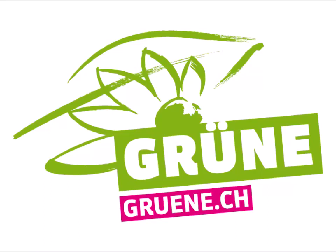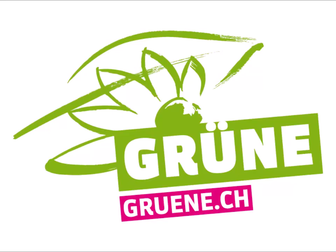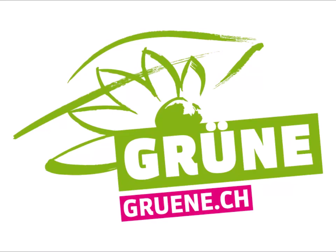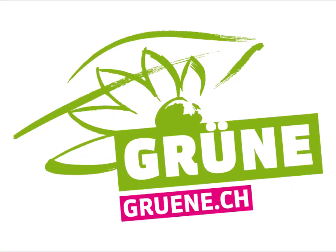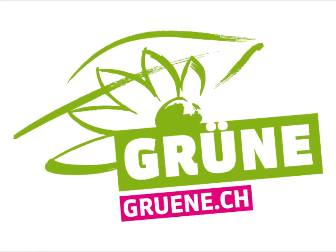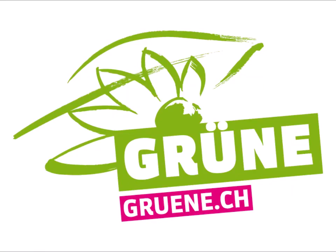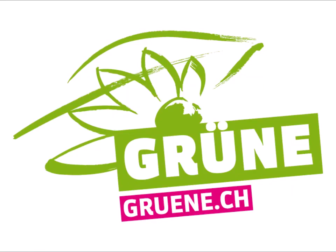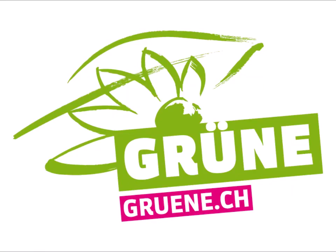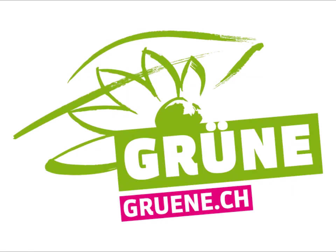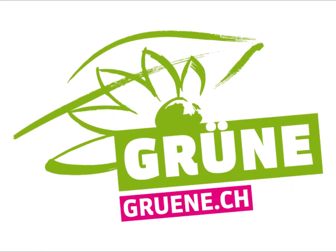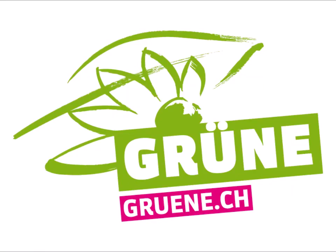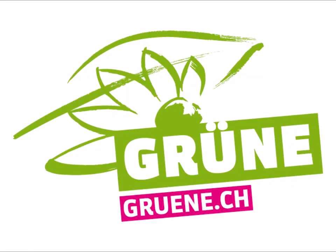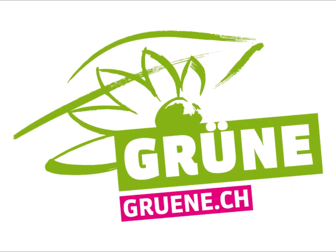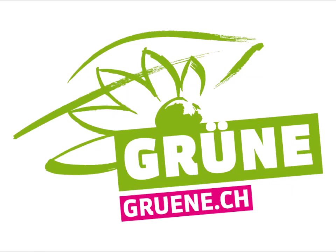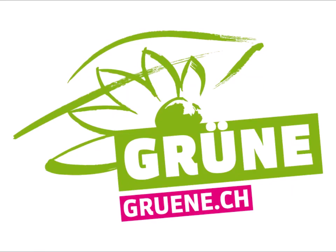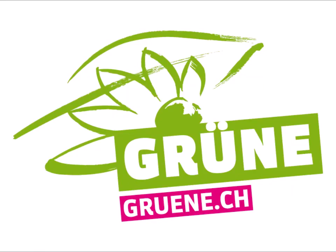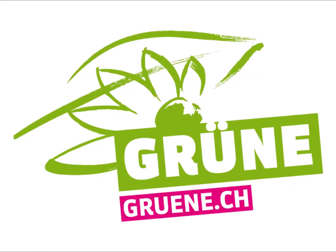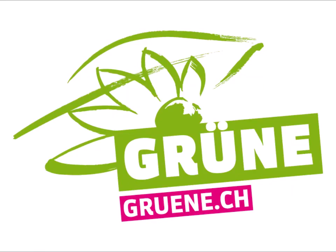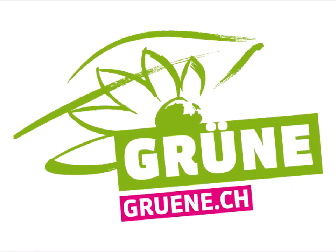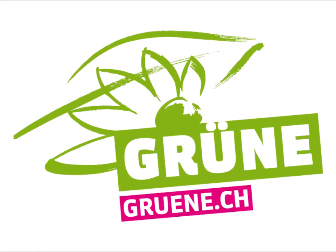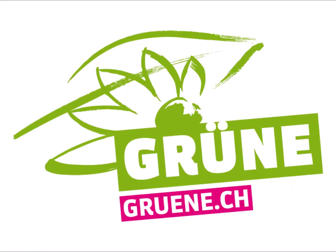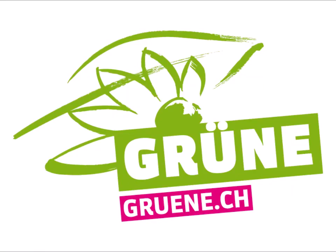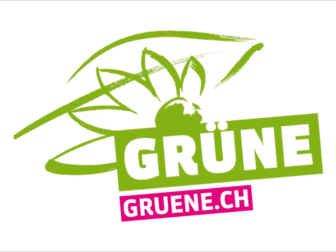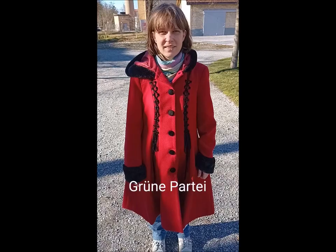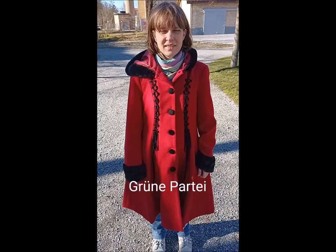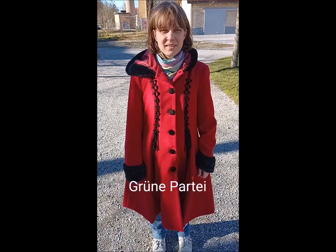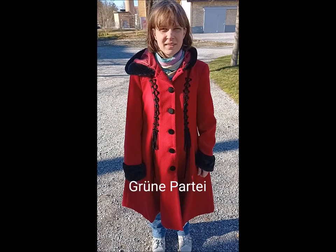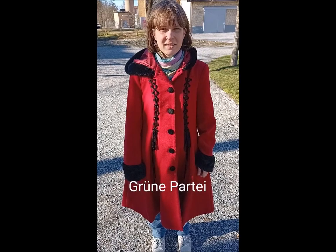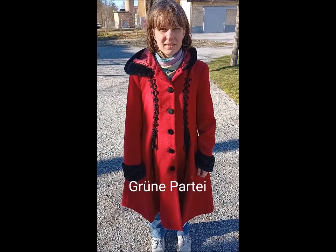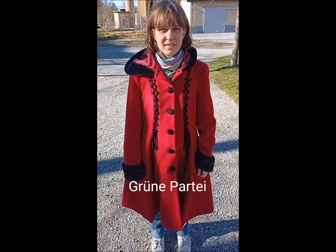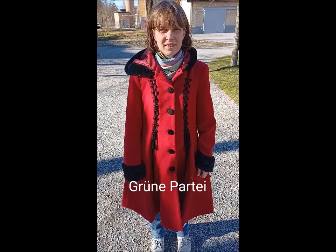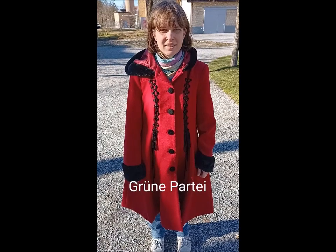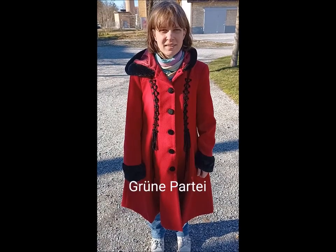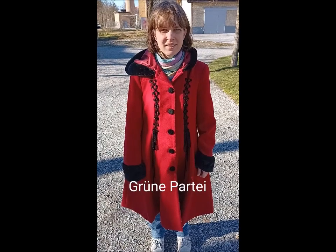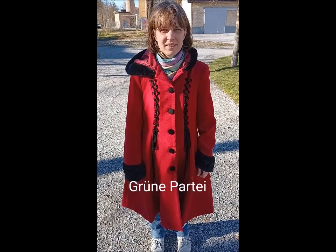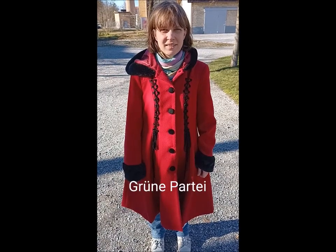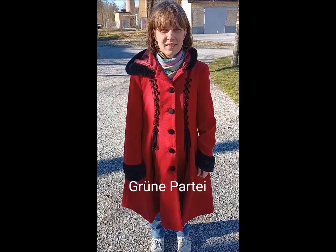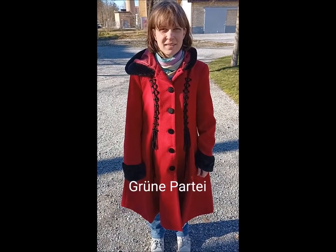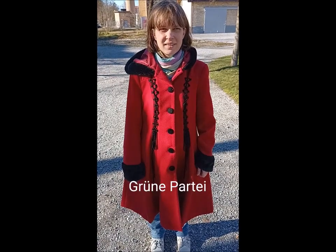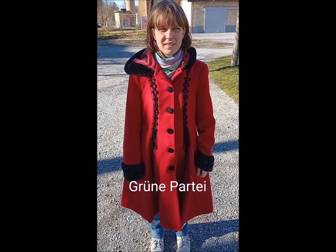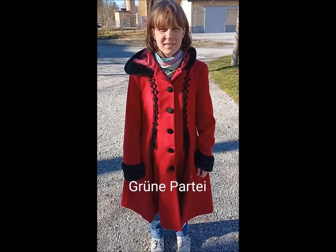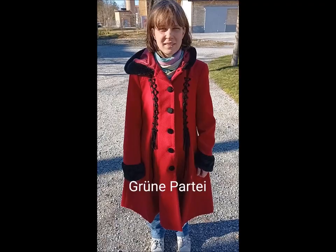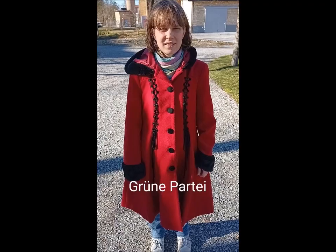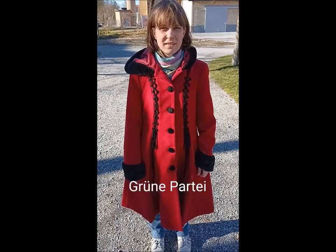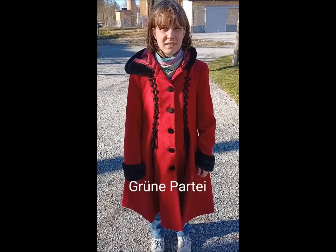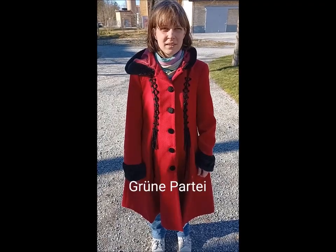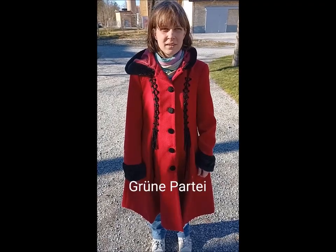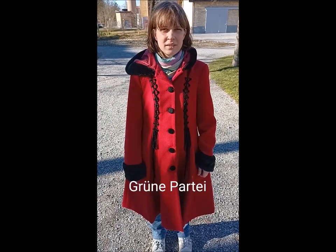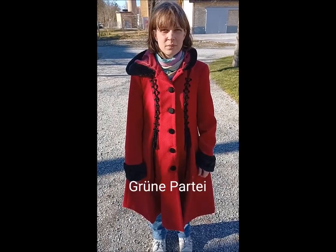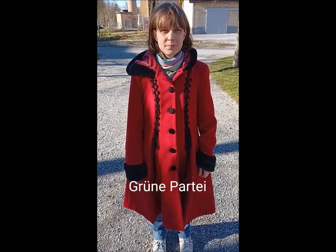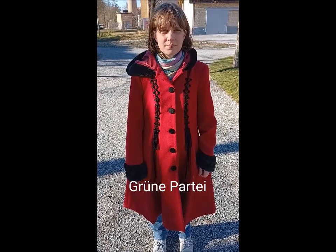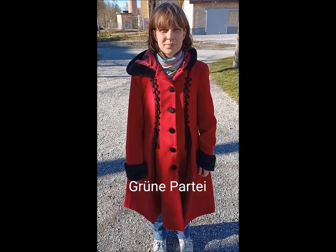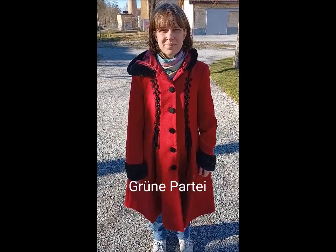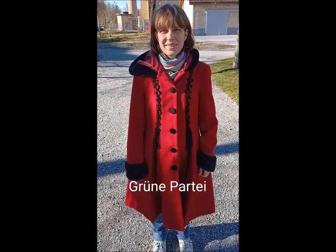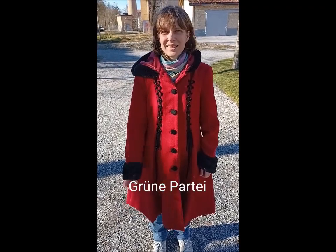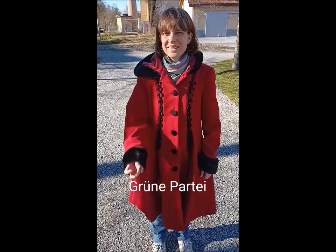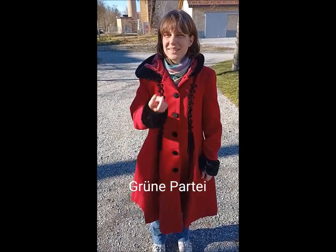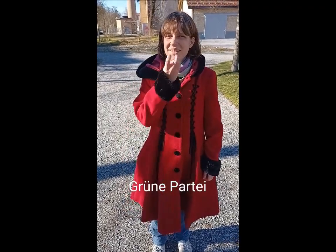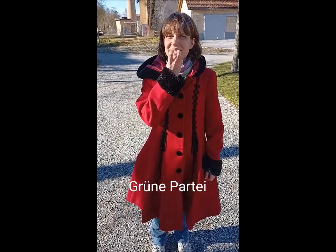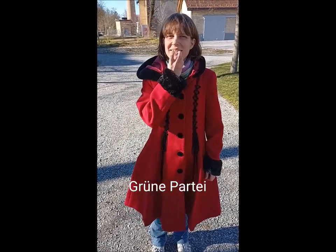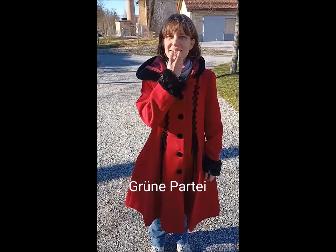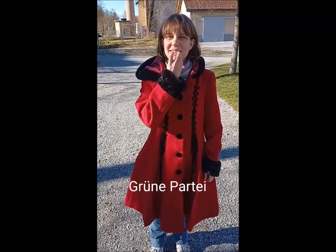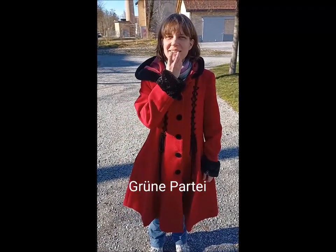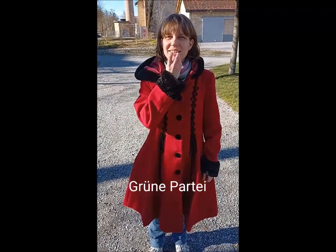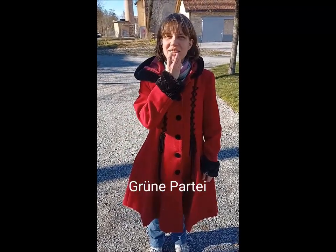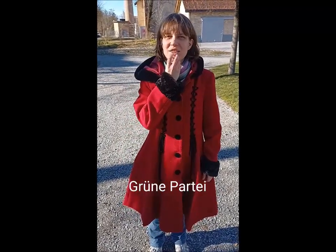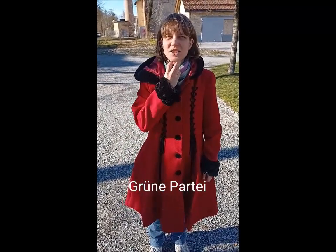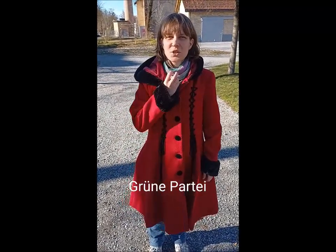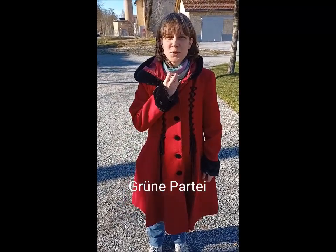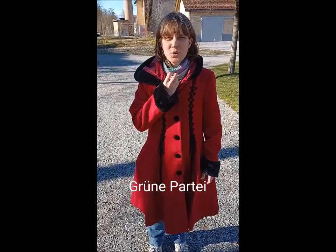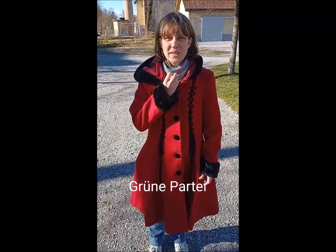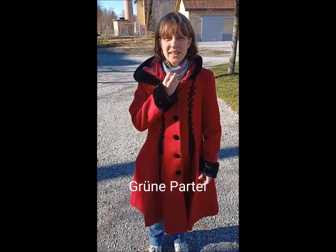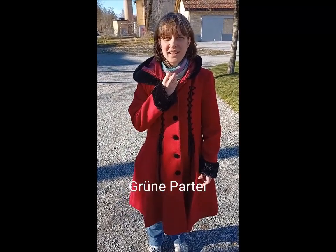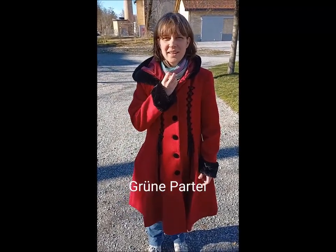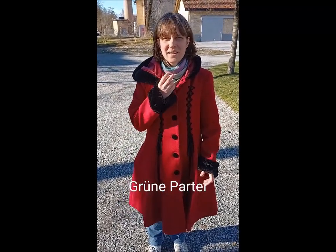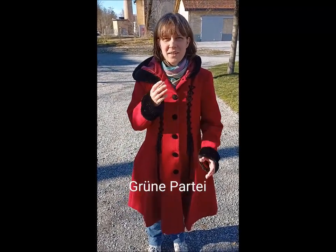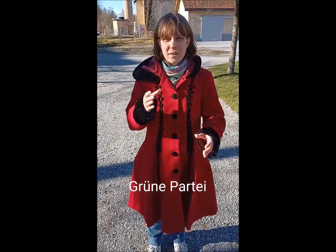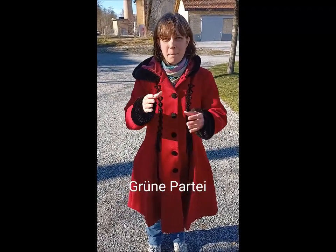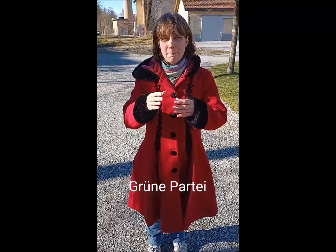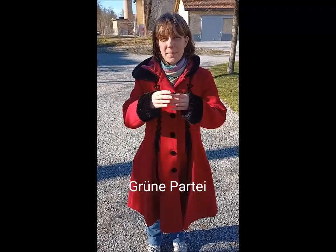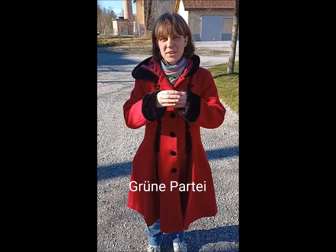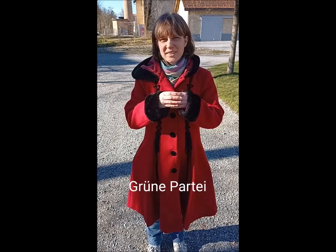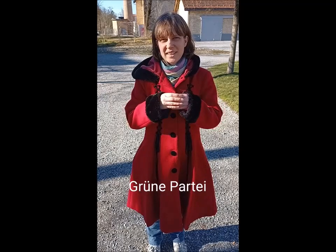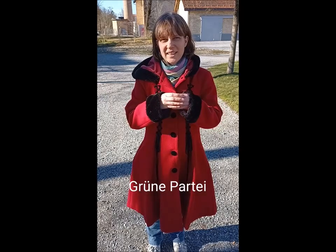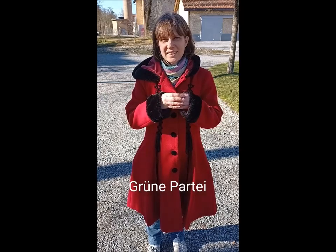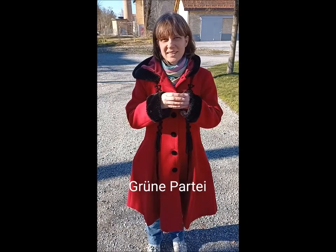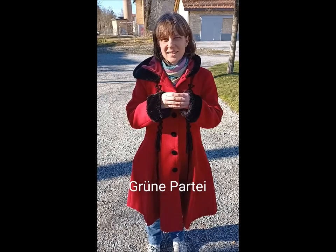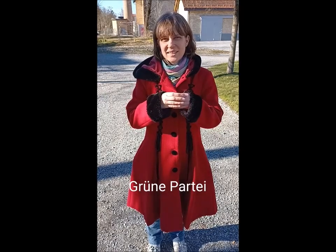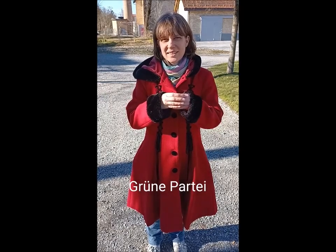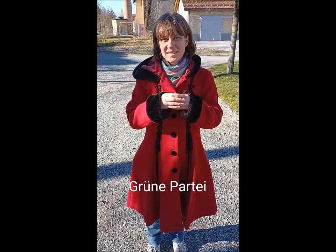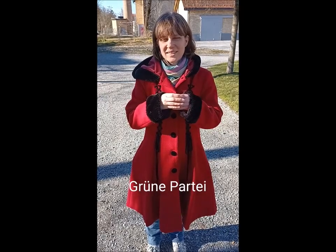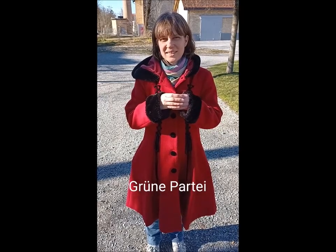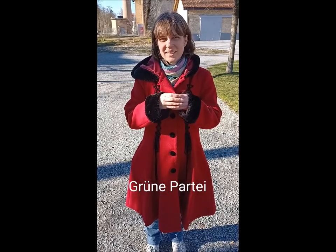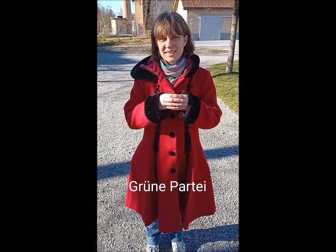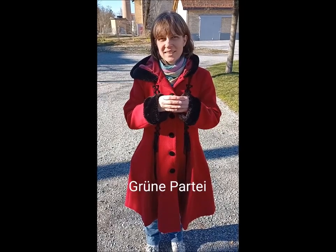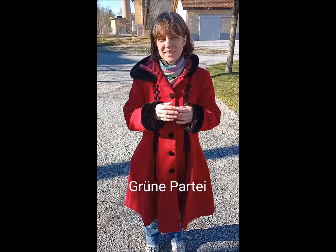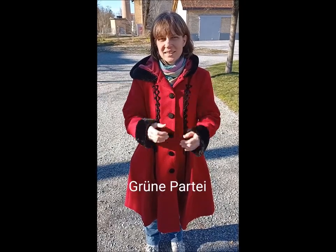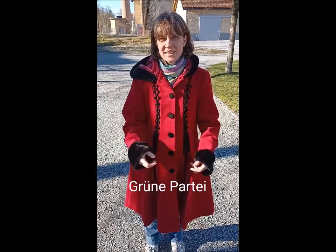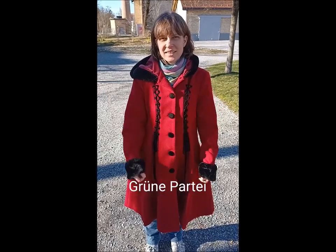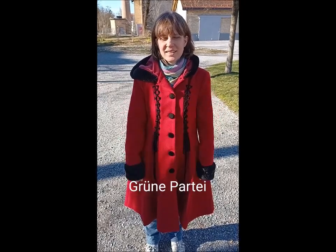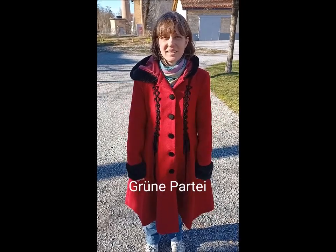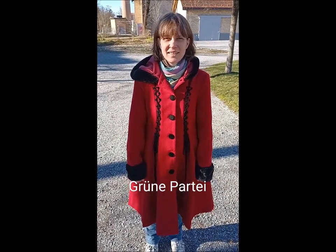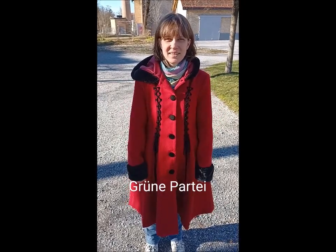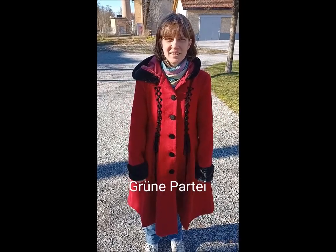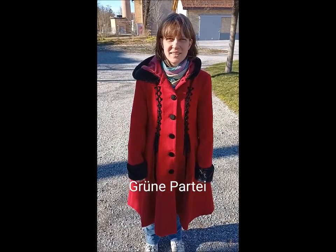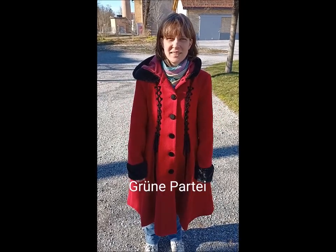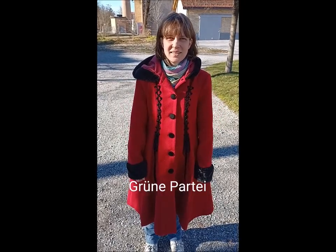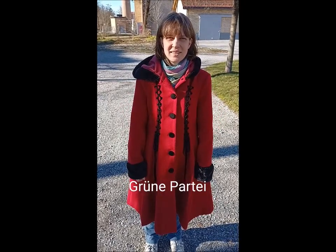Grüne Partei